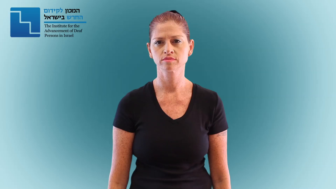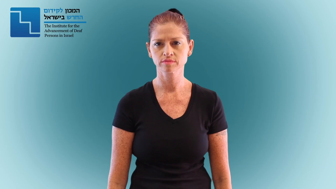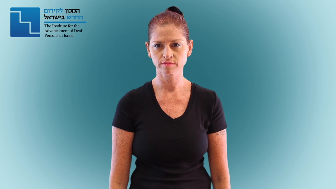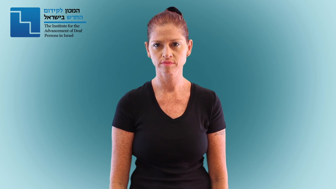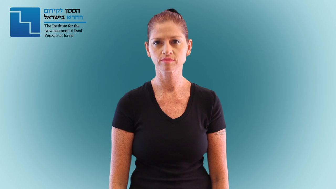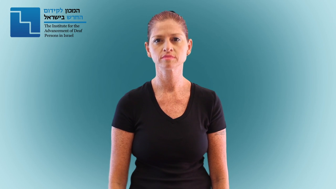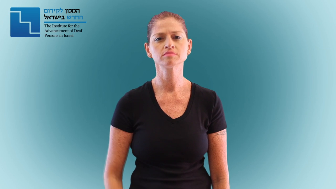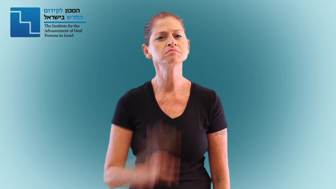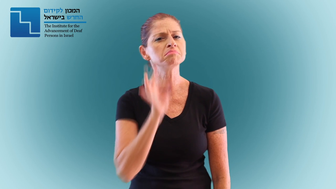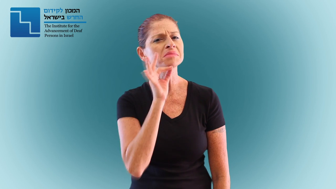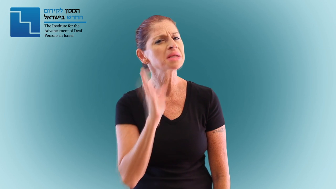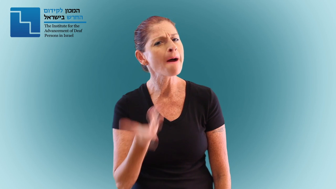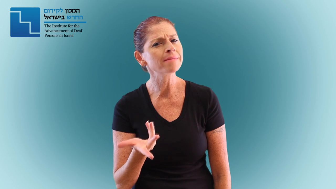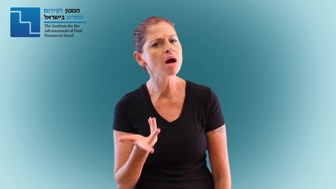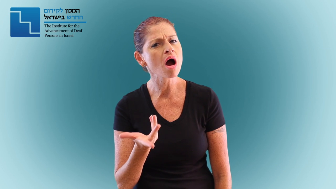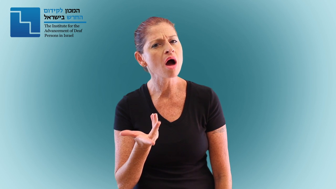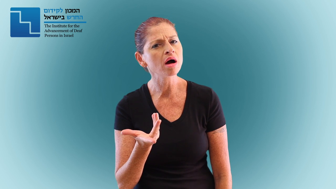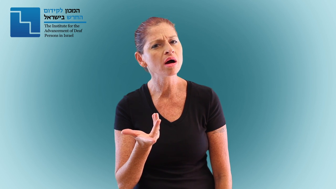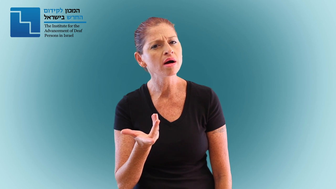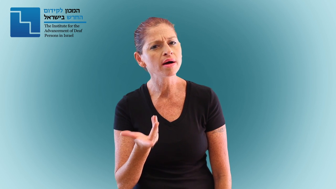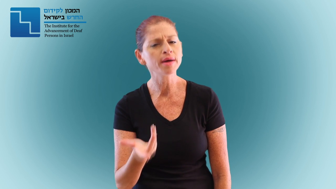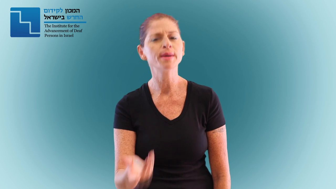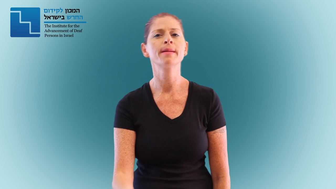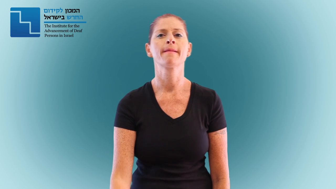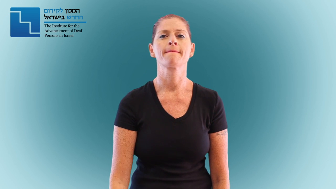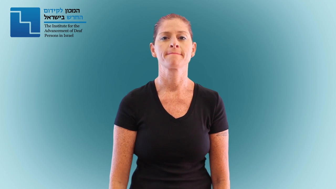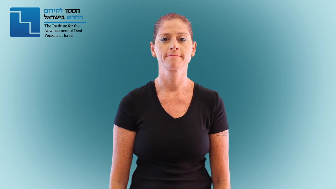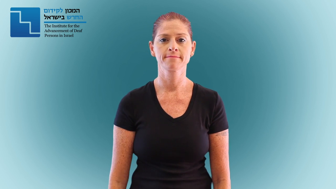בן כמה / בת כמה